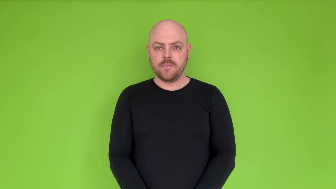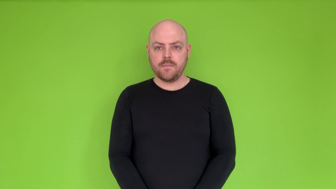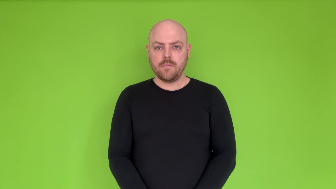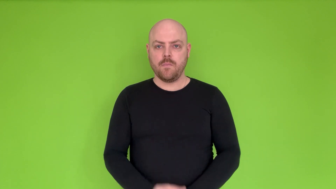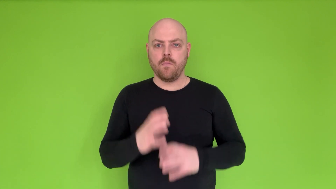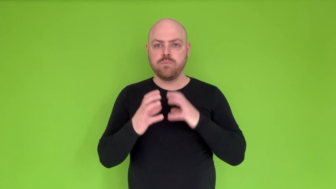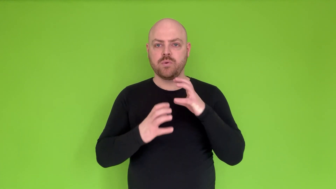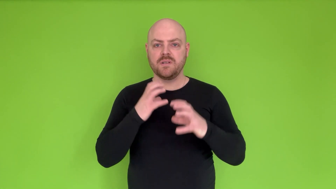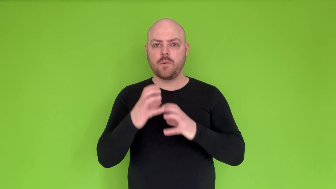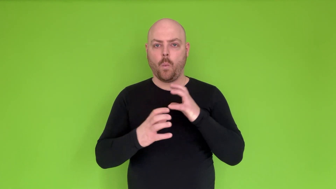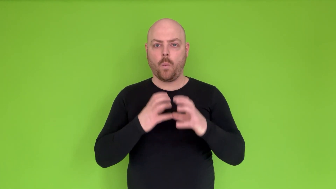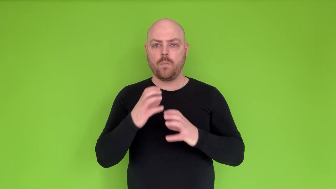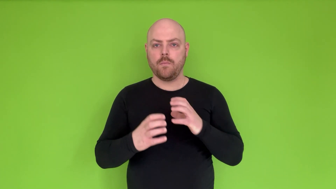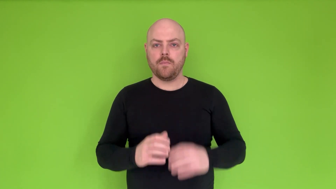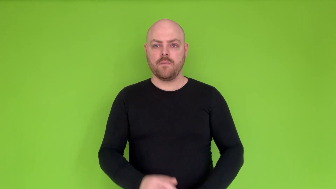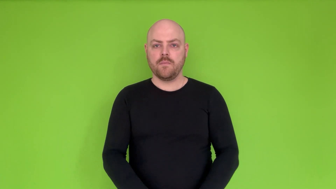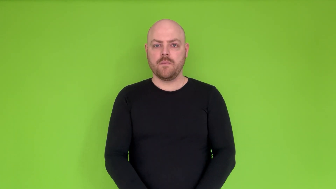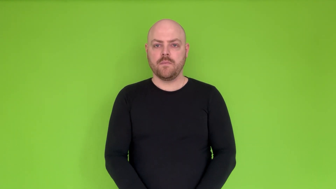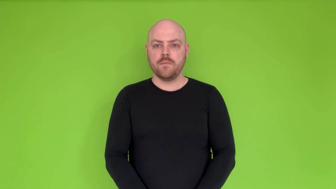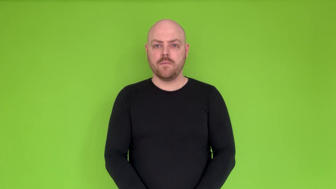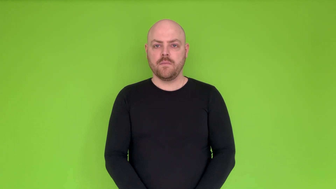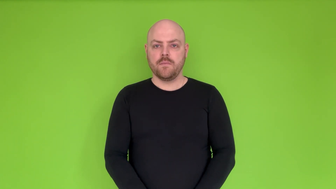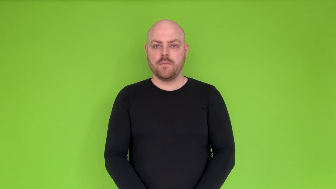Bouillon